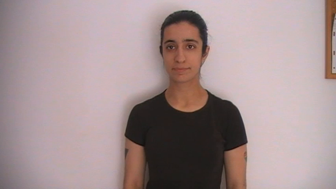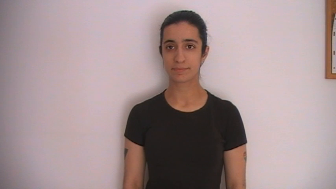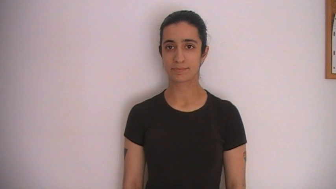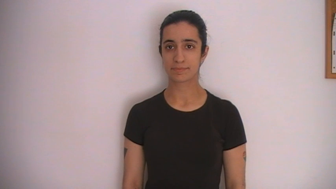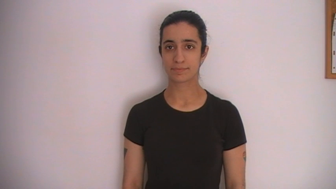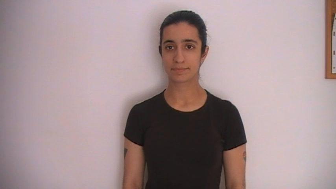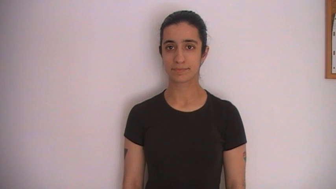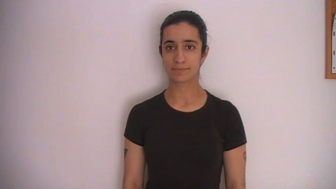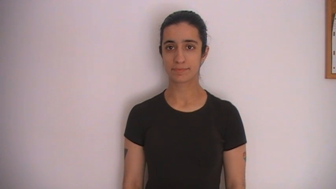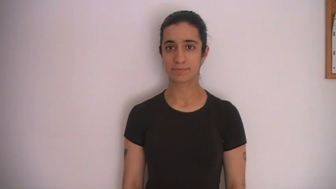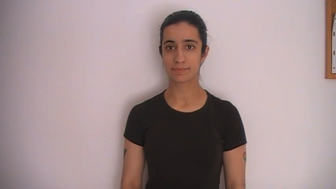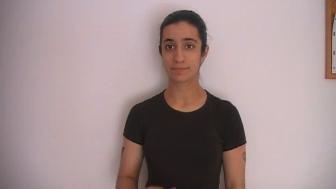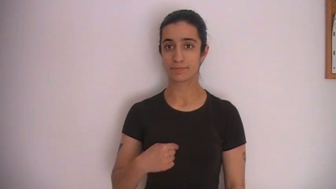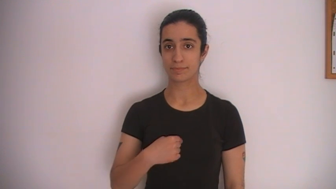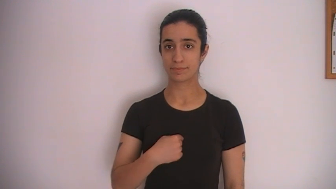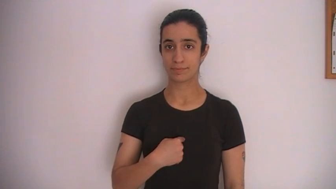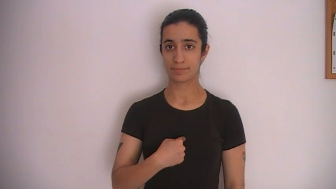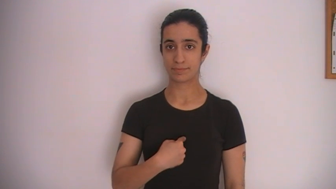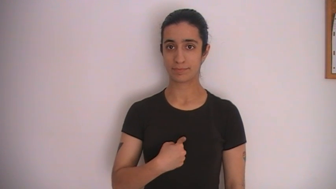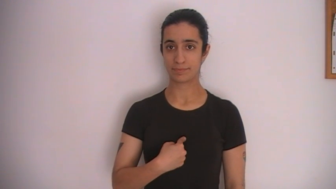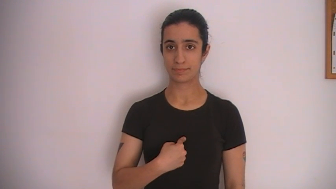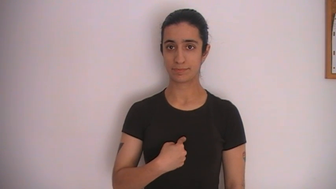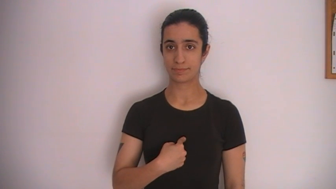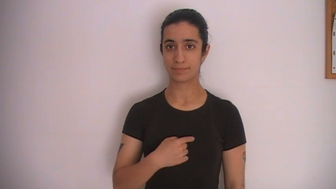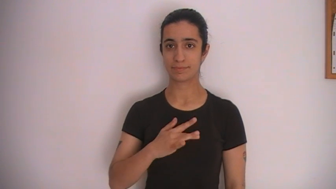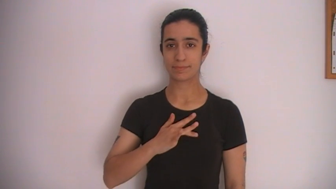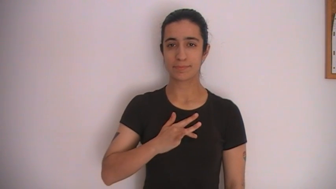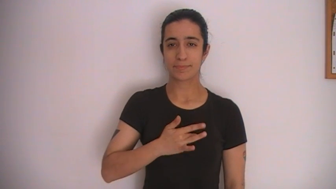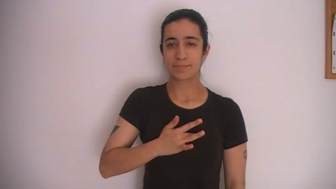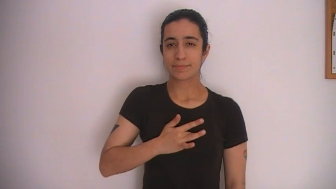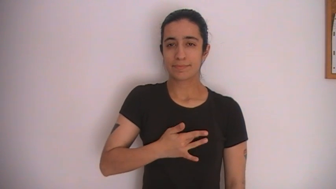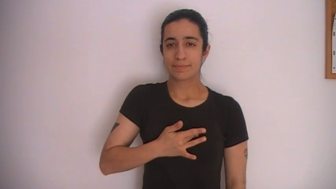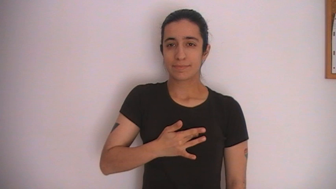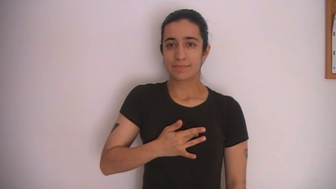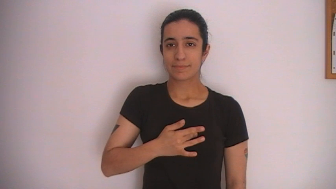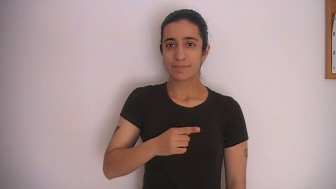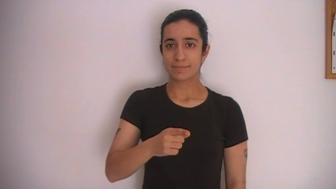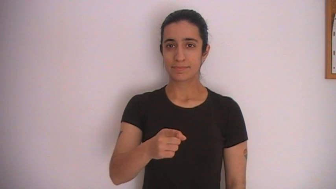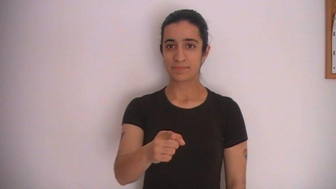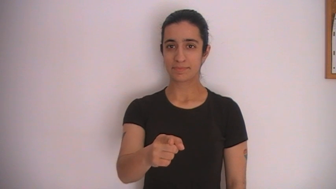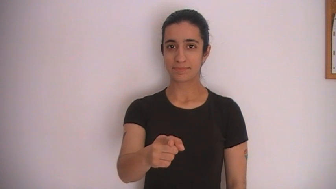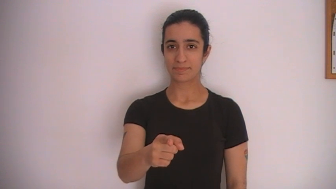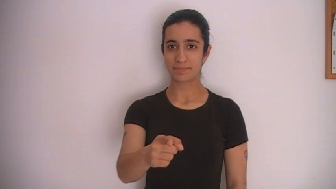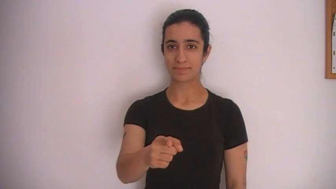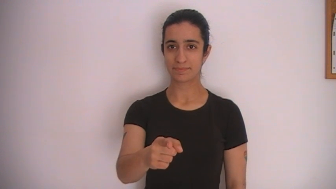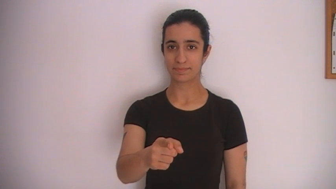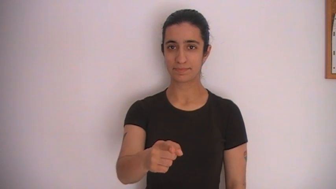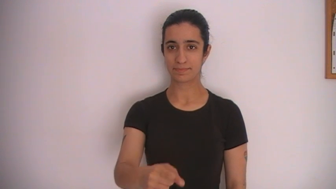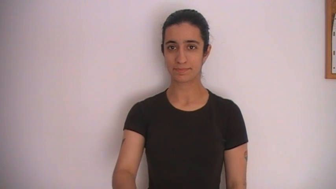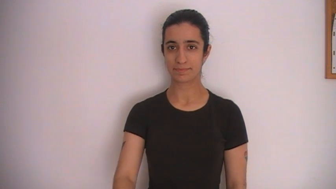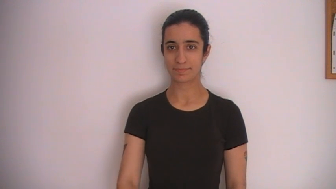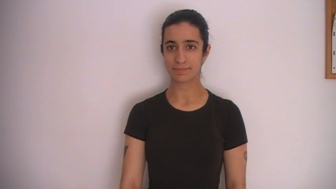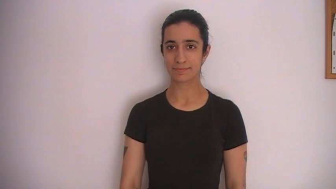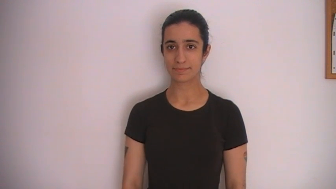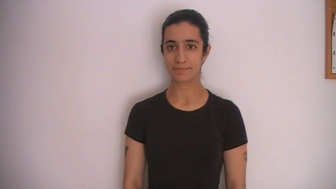amo-te